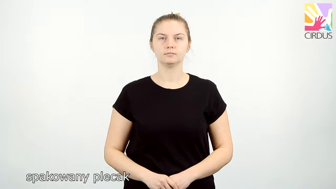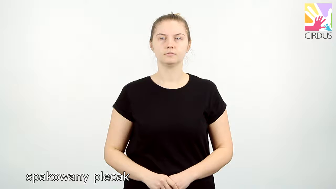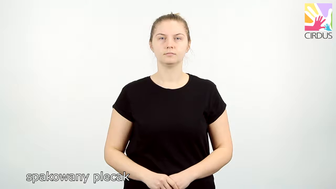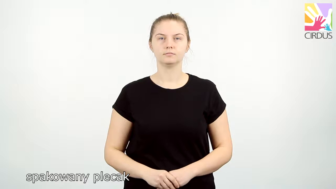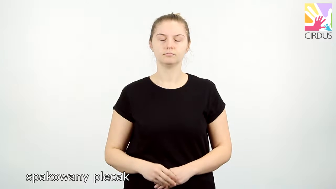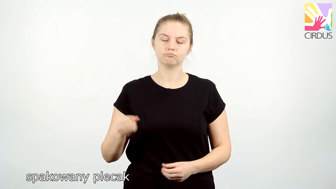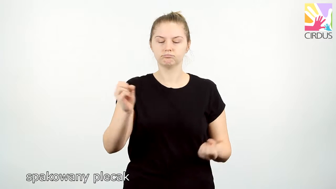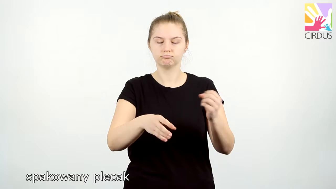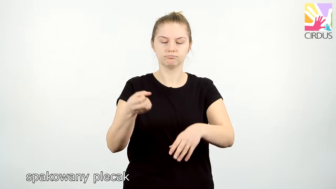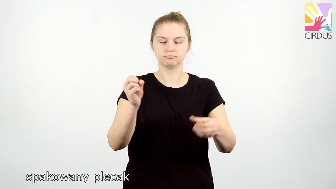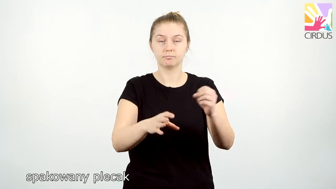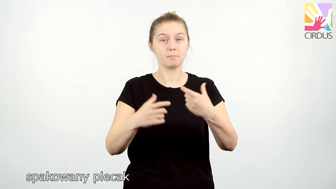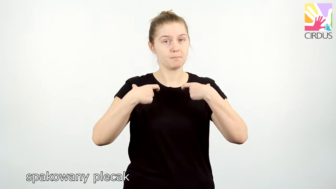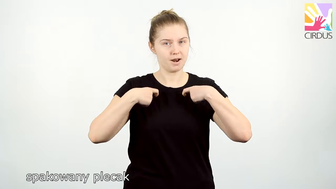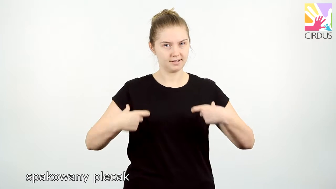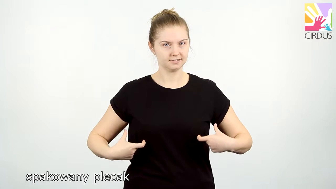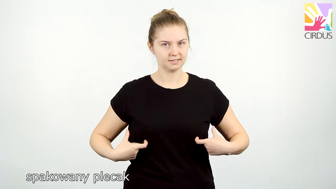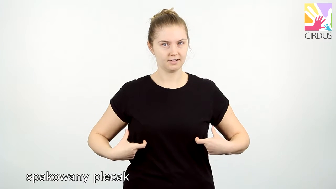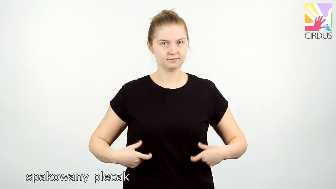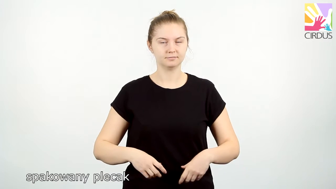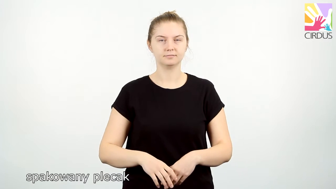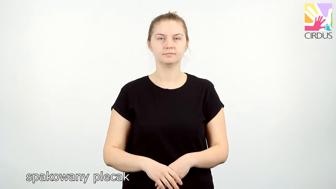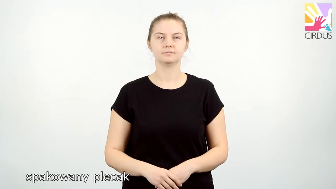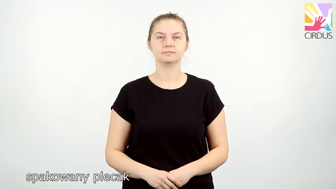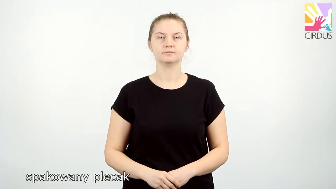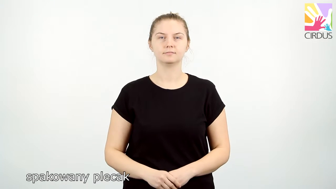spakowany plecak